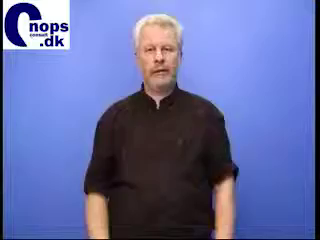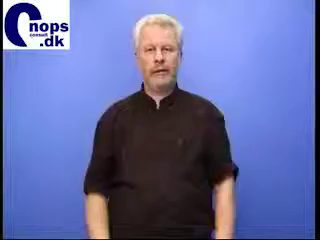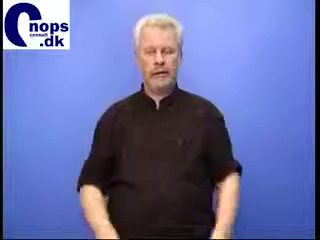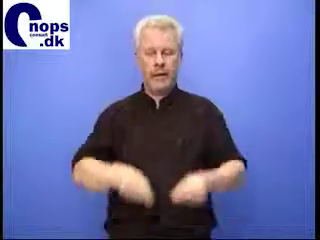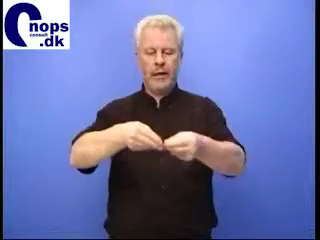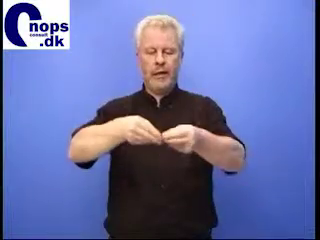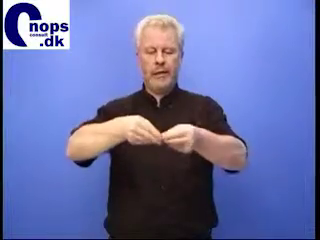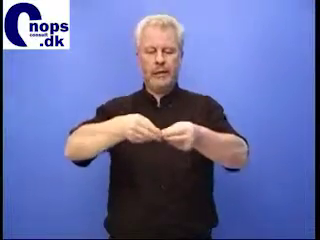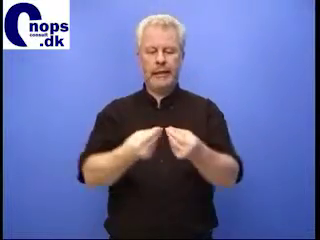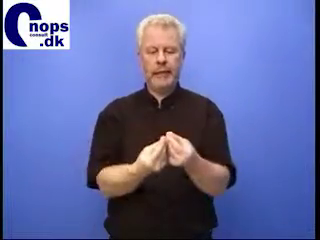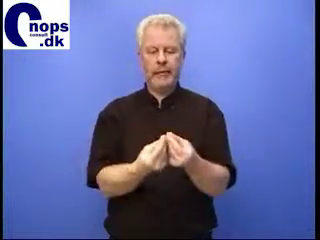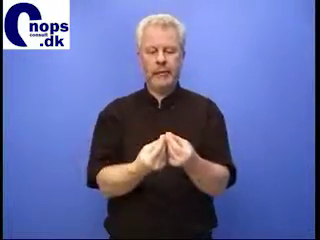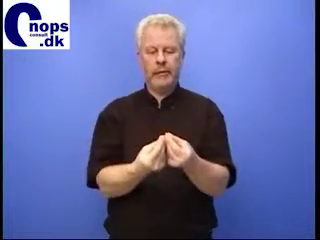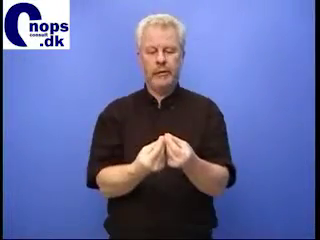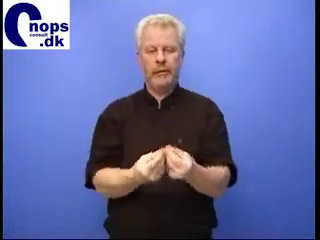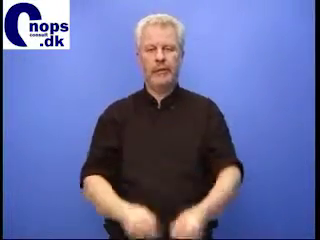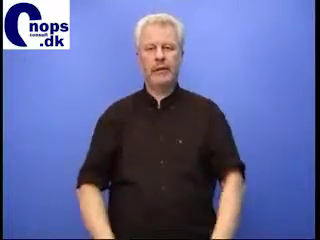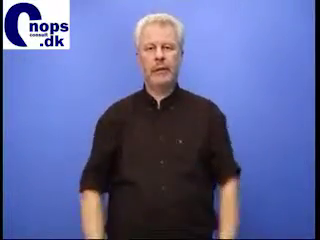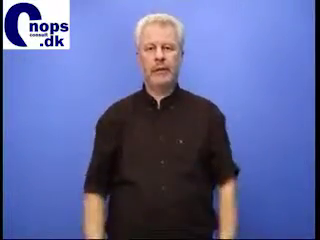knækbrød